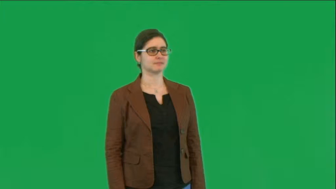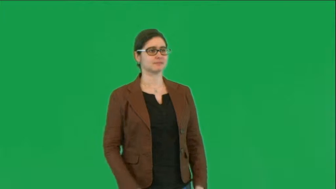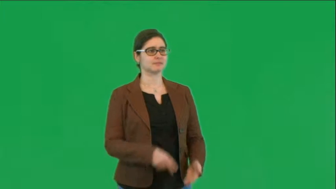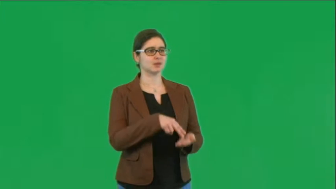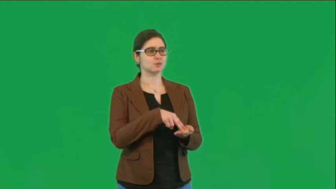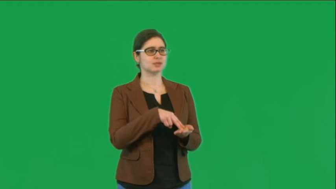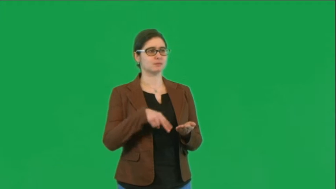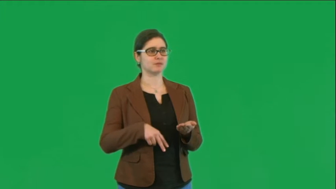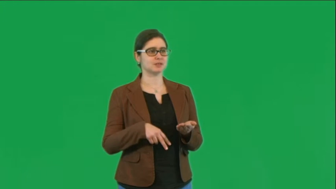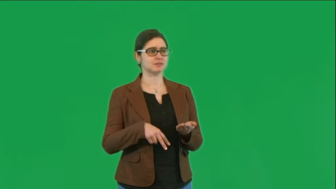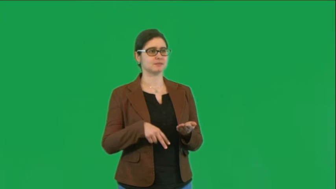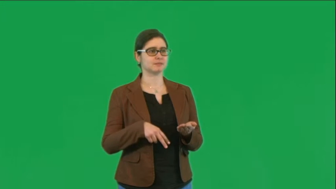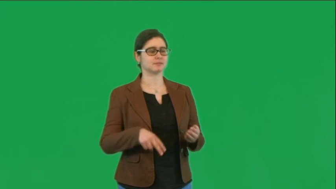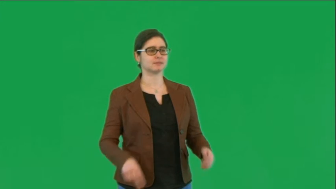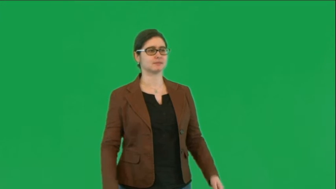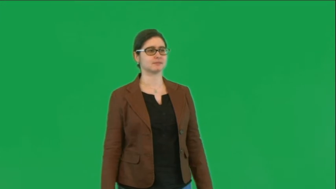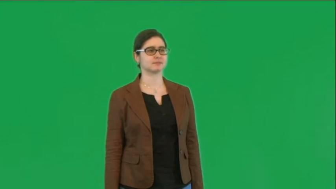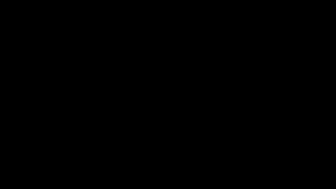ustępować